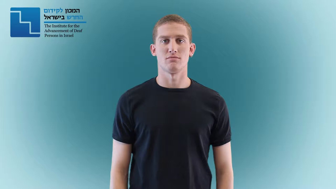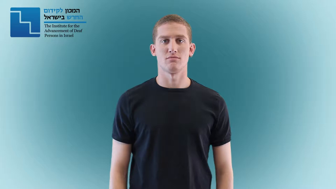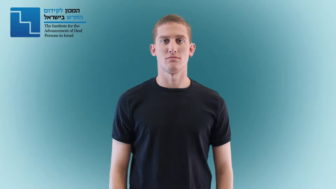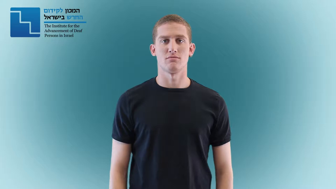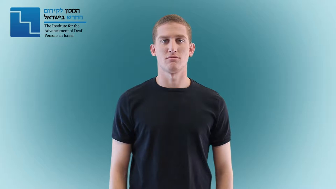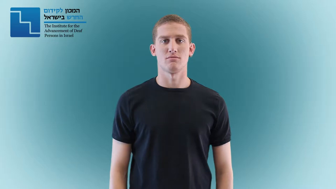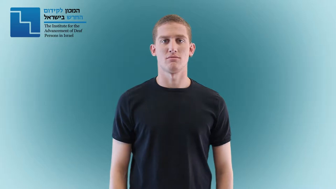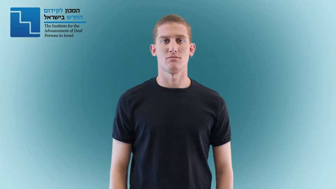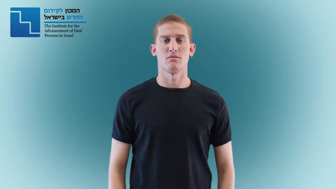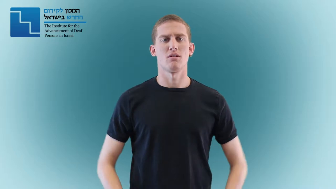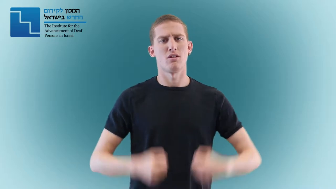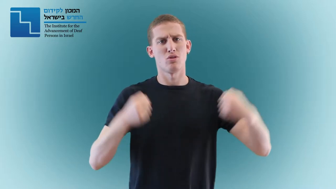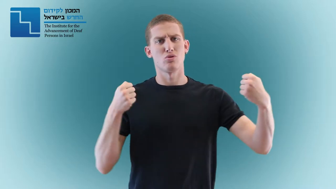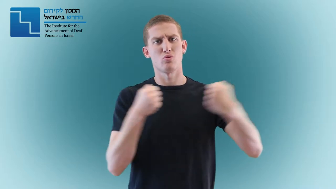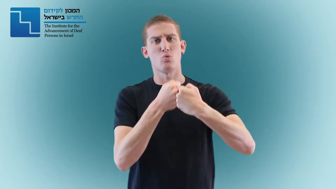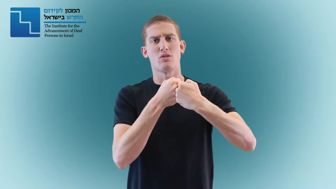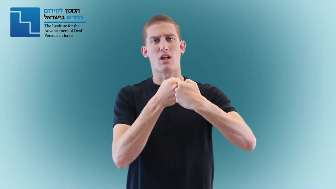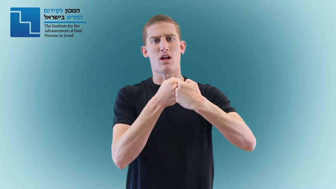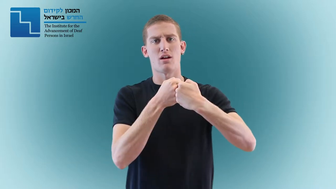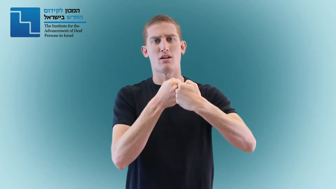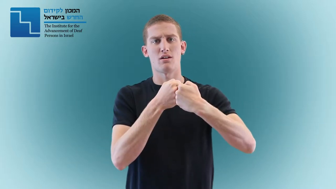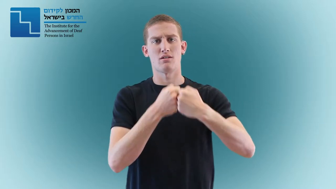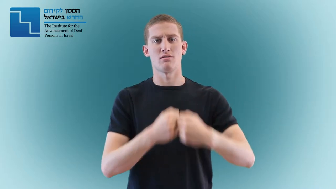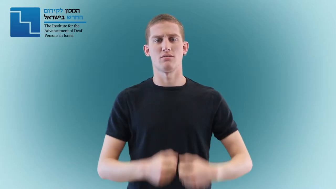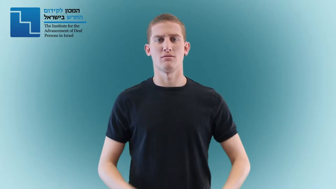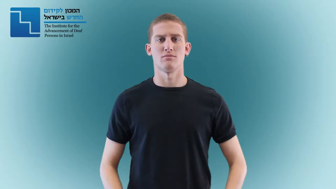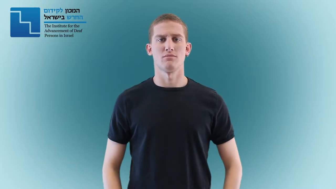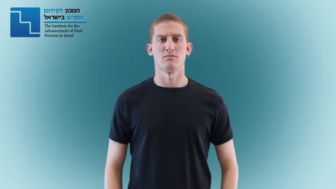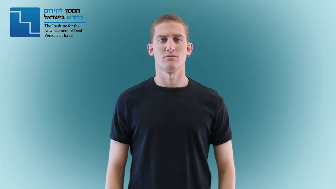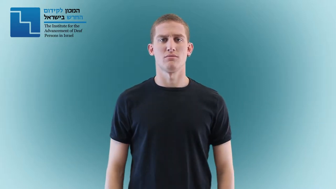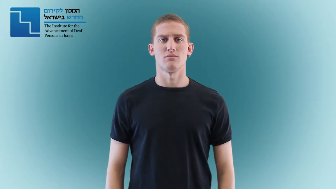תאונה